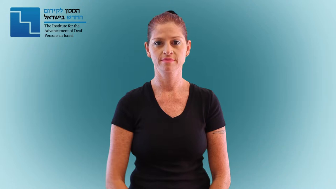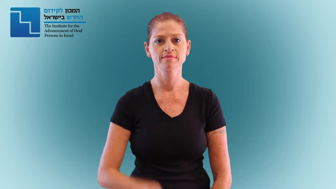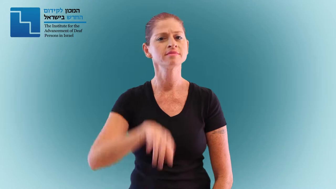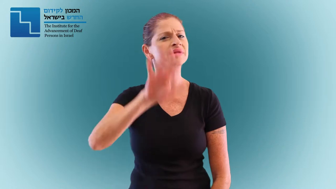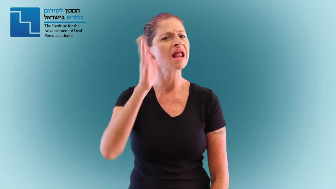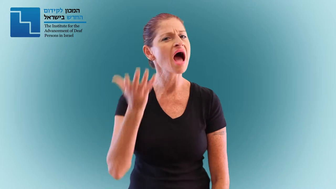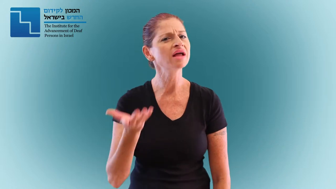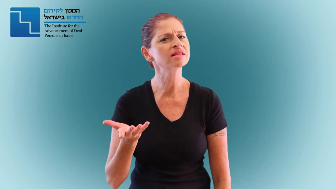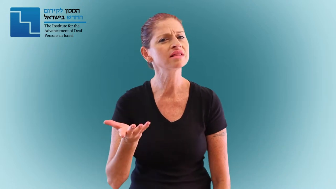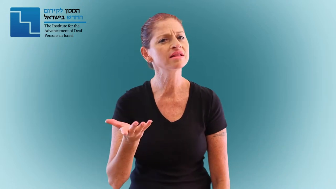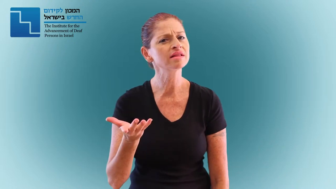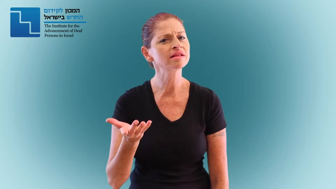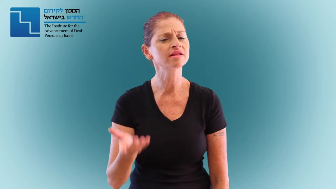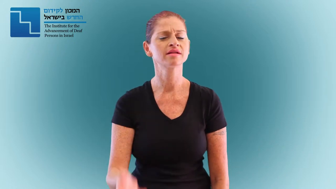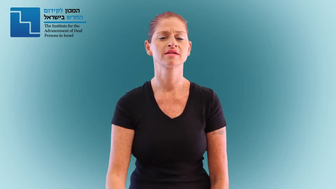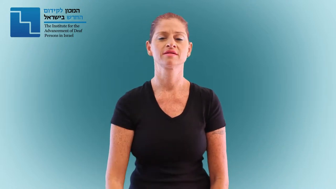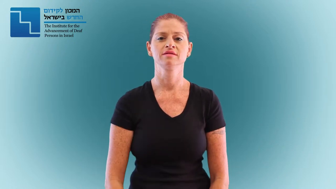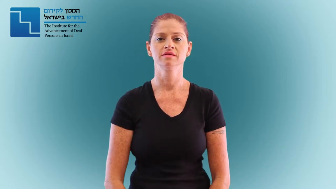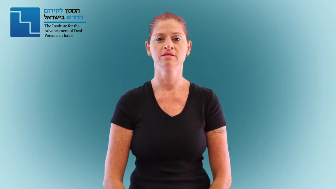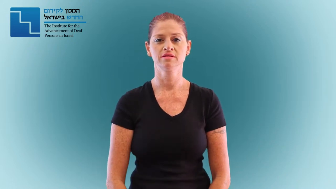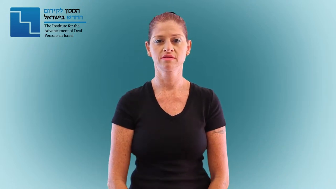לאן